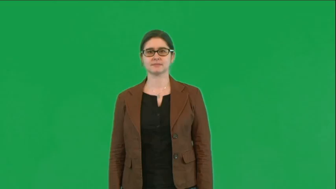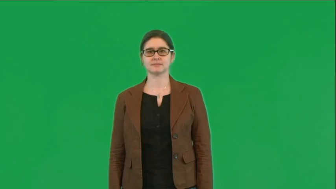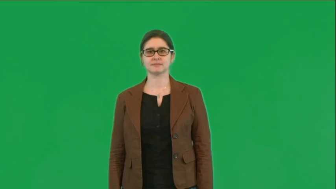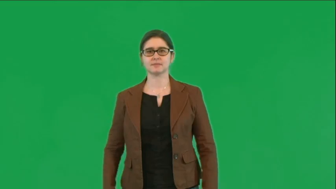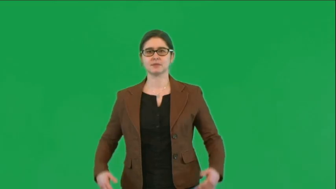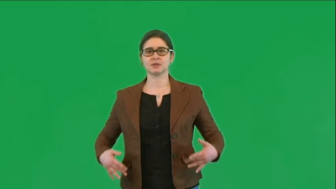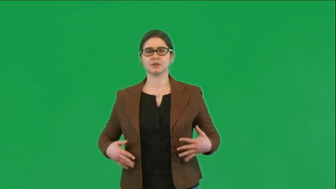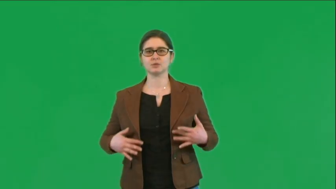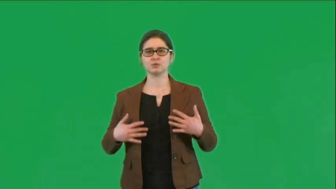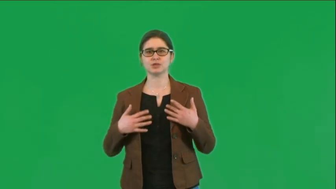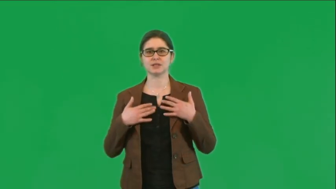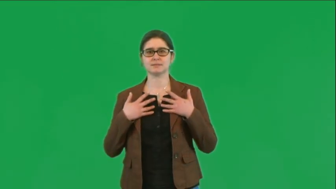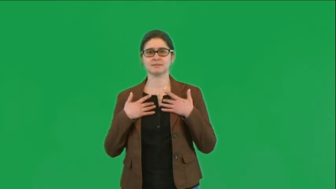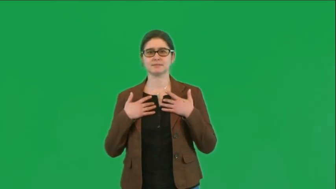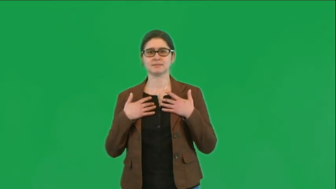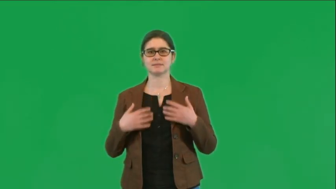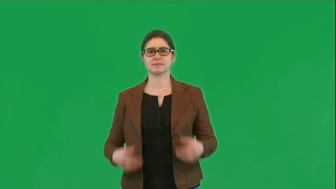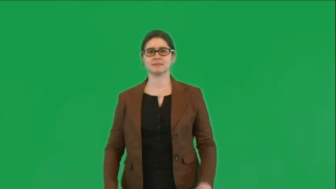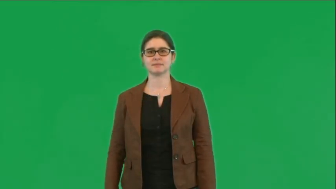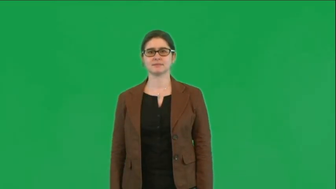uczucie